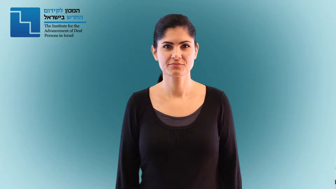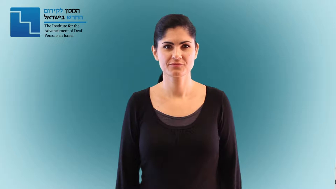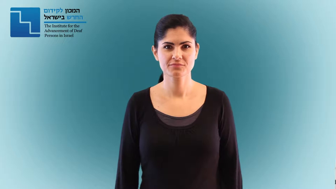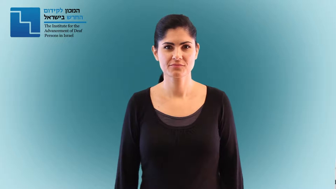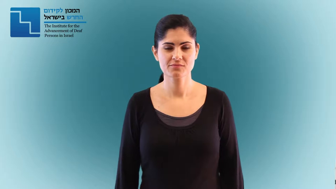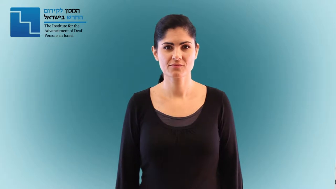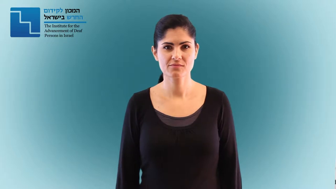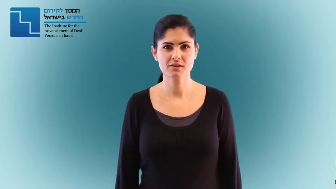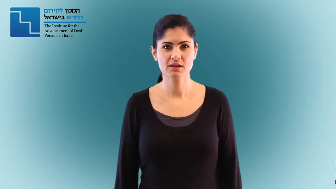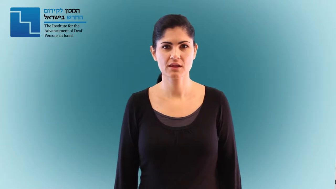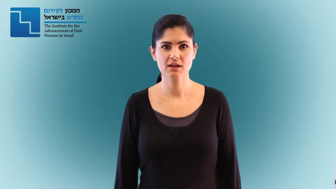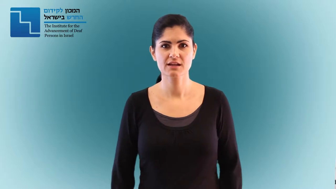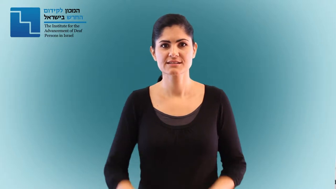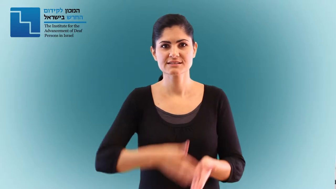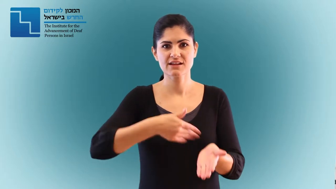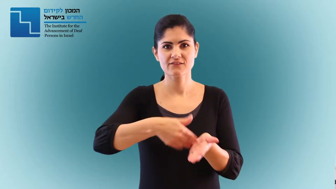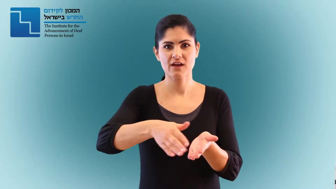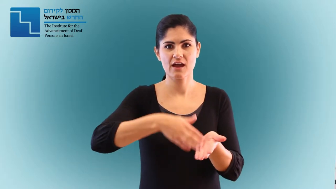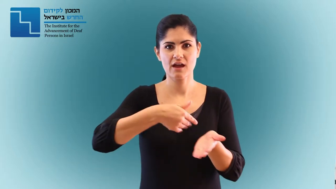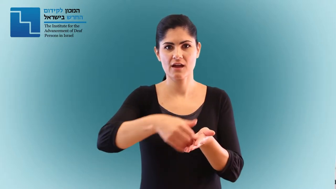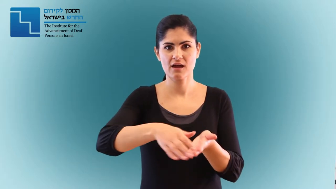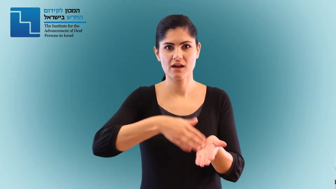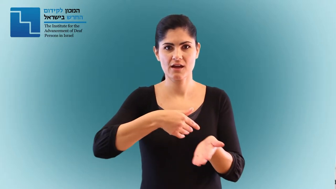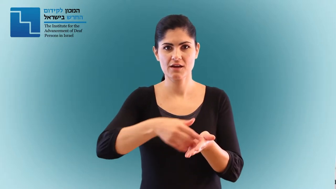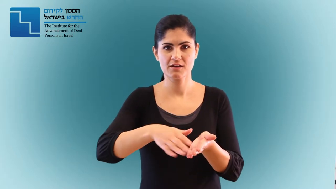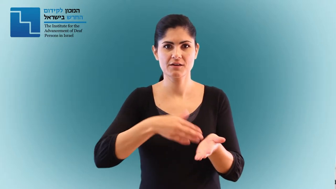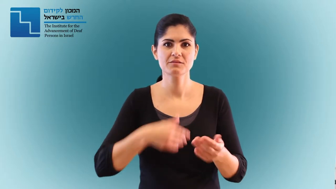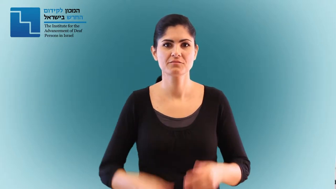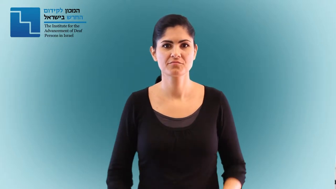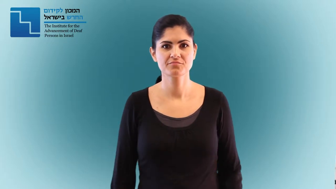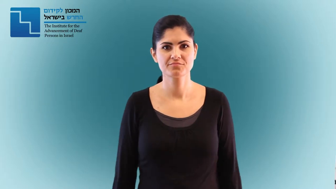צבע